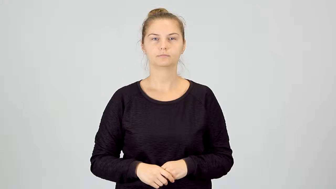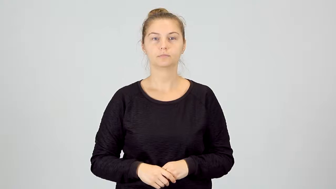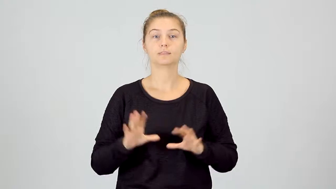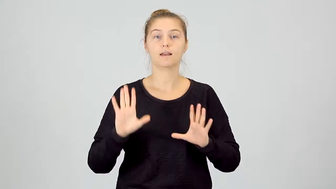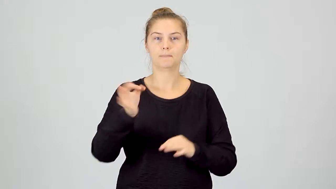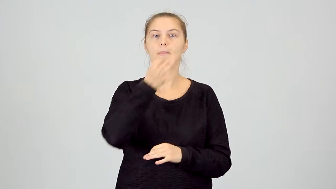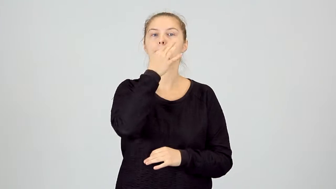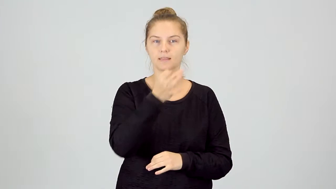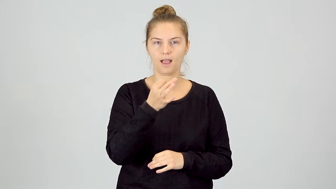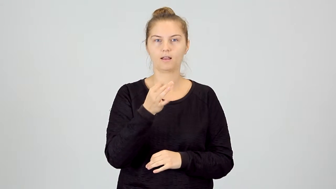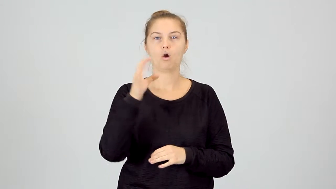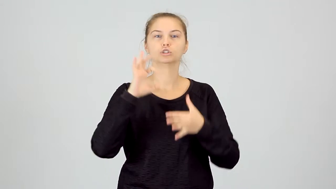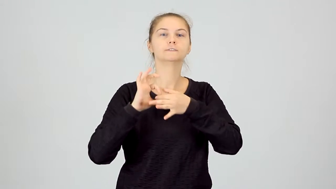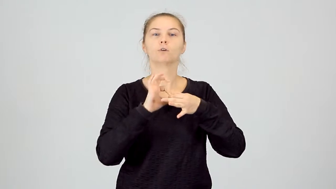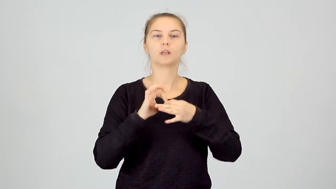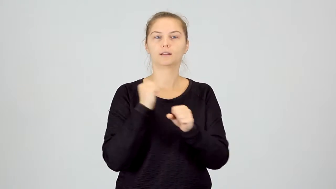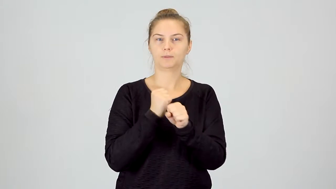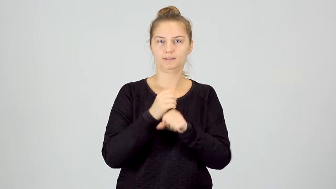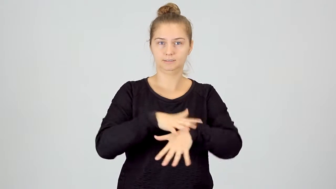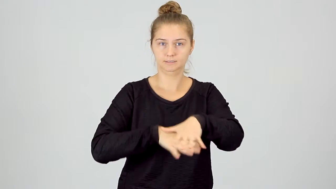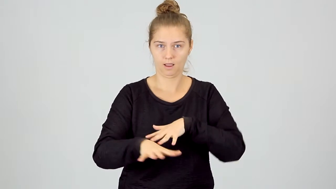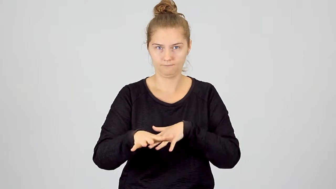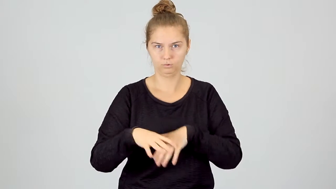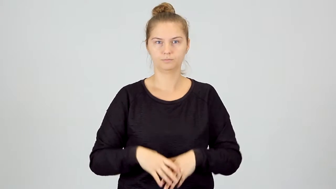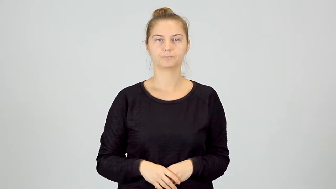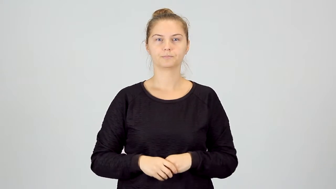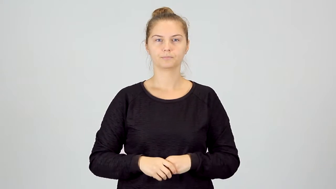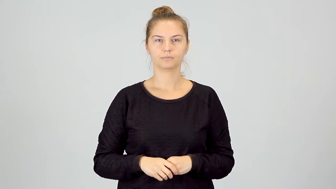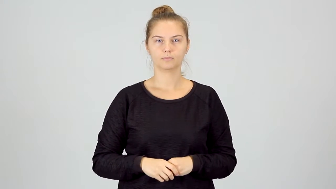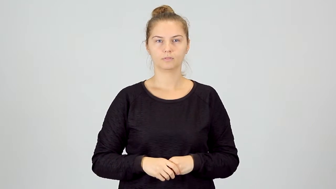10